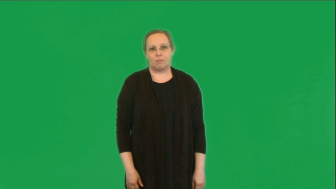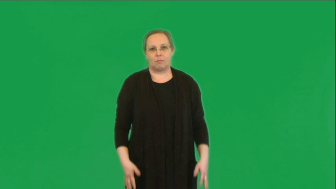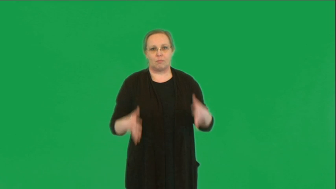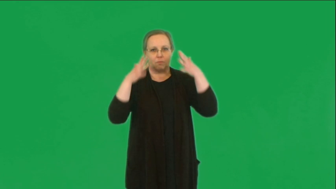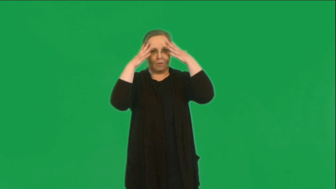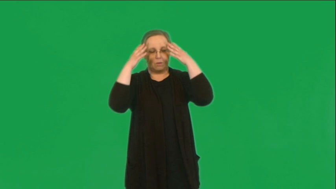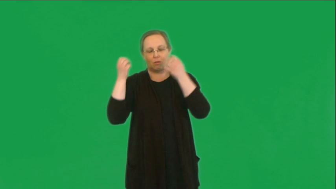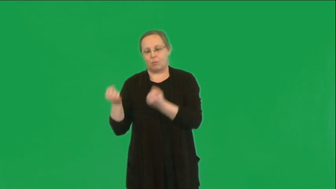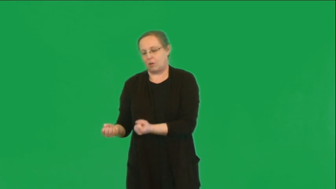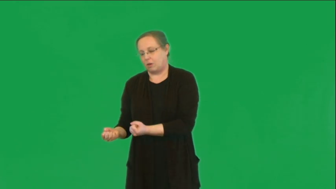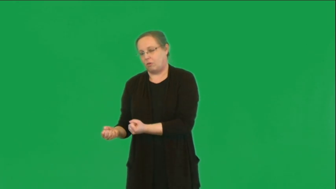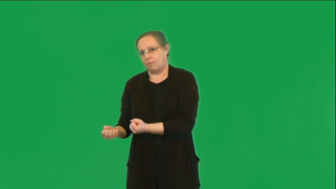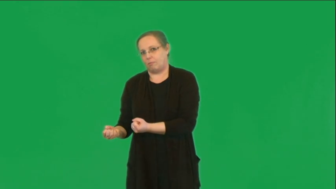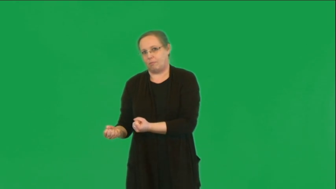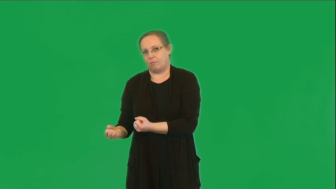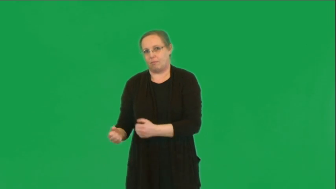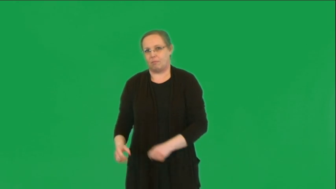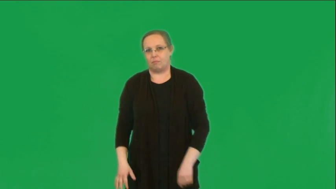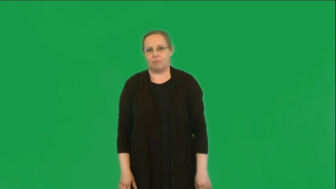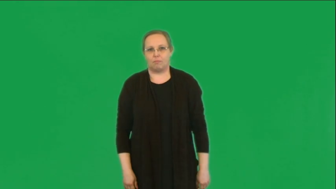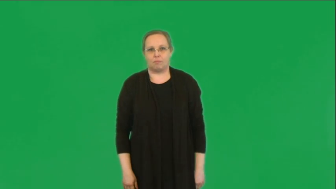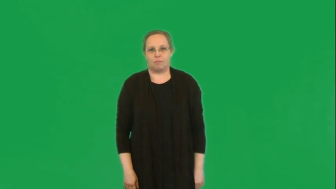zemdleć